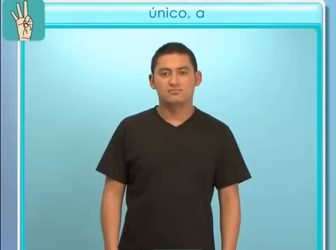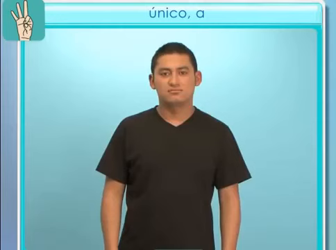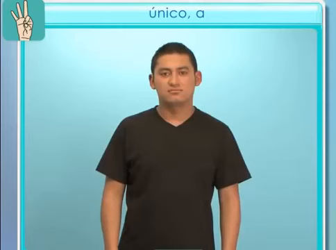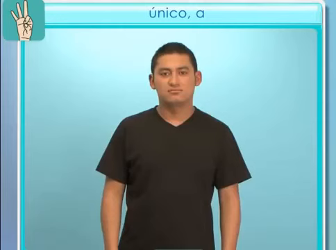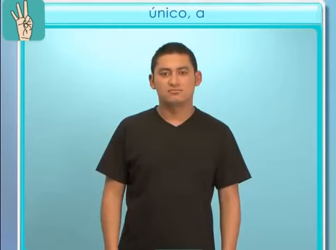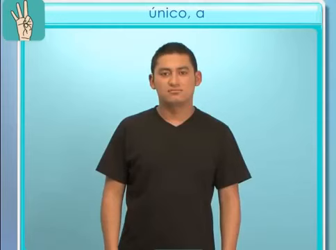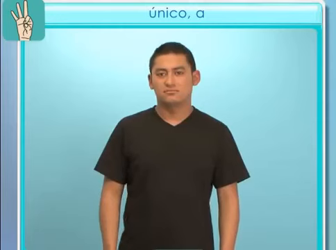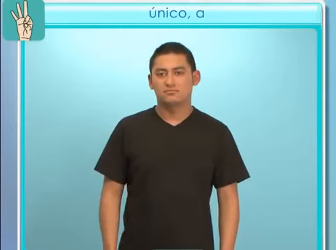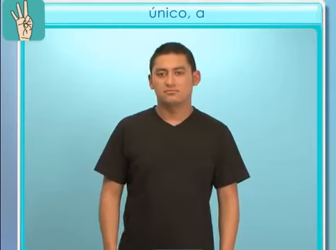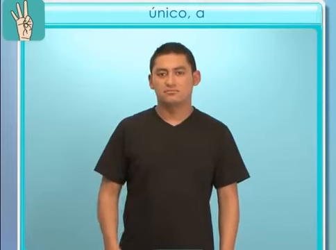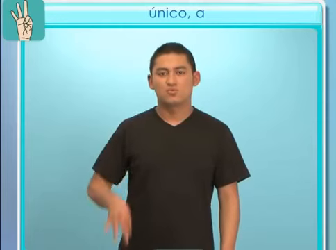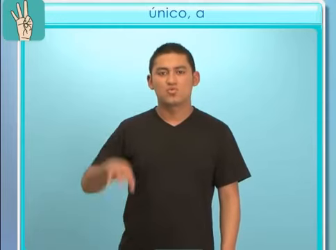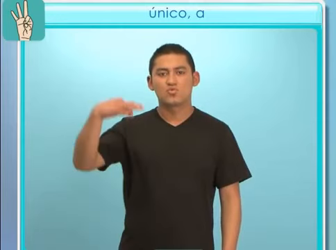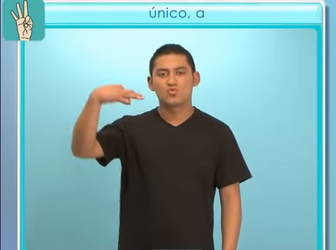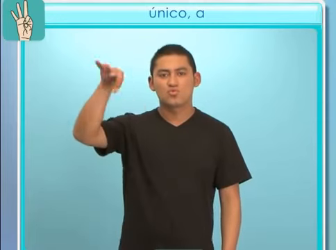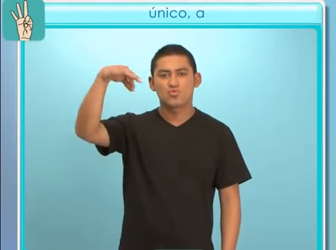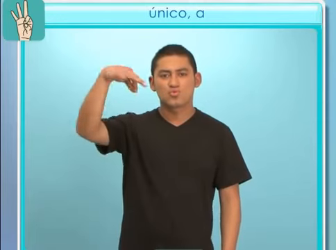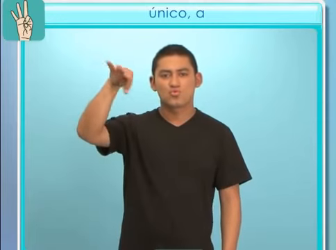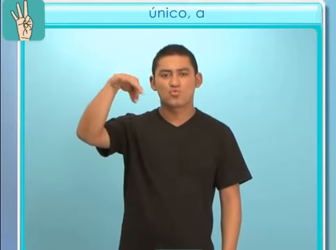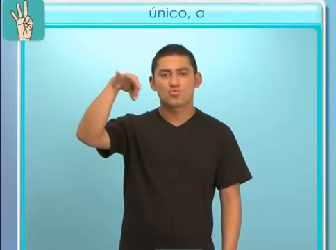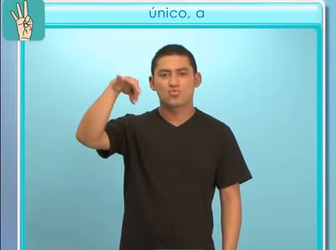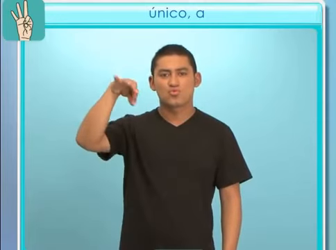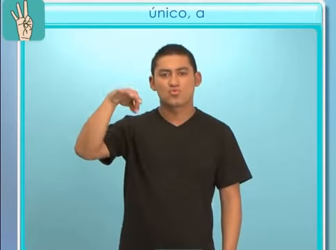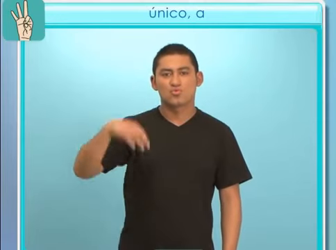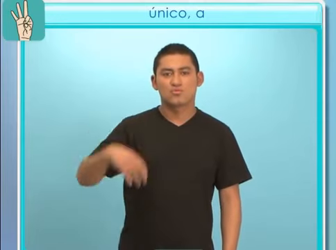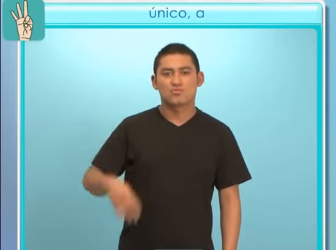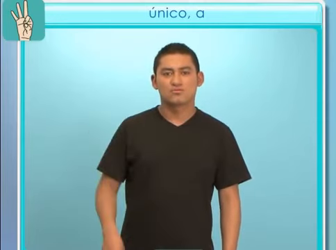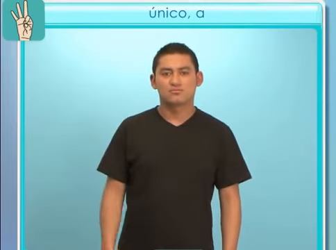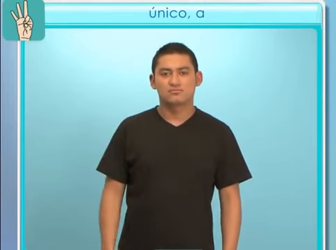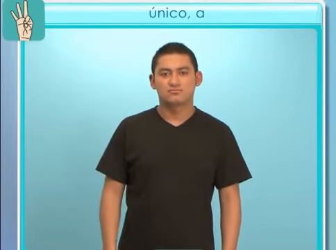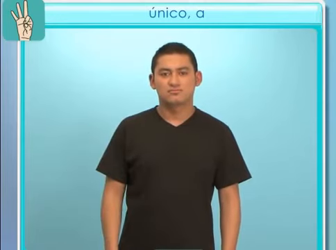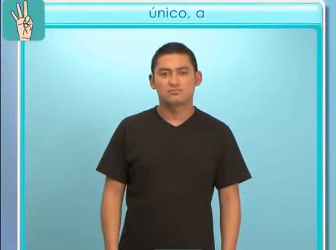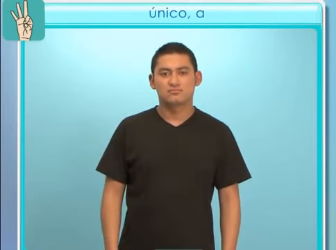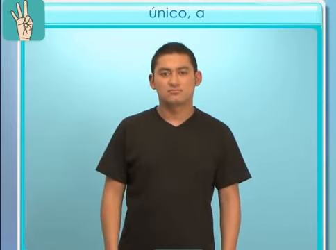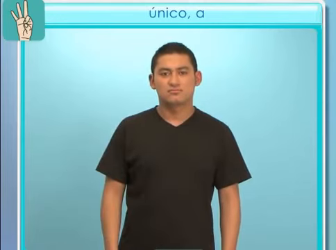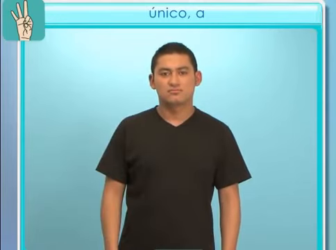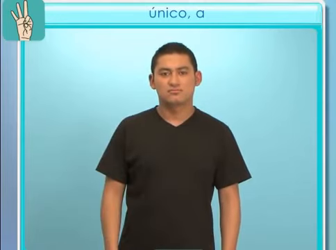ÚNICO